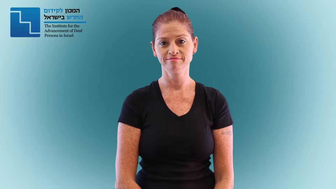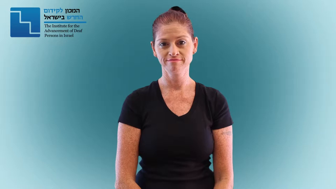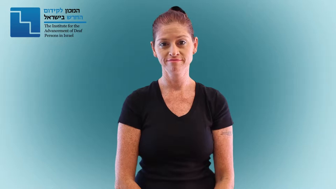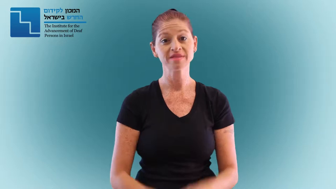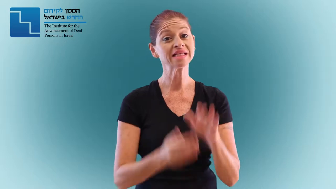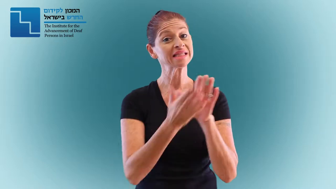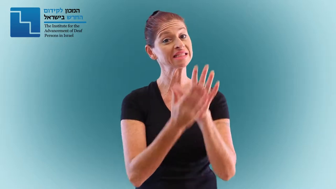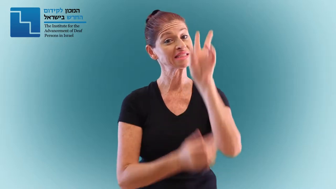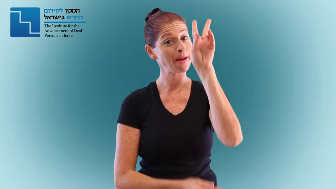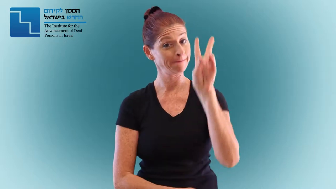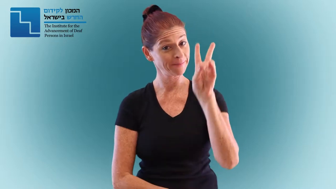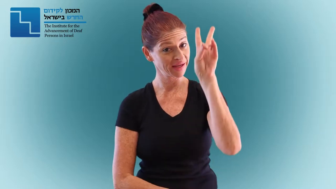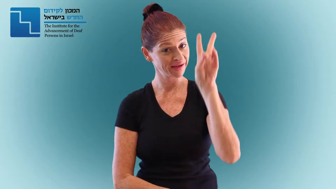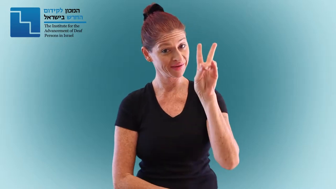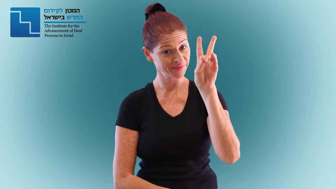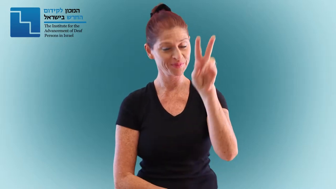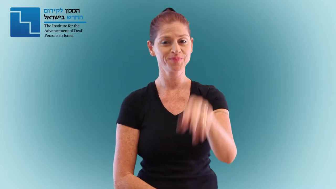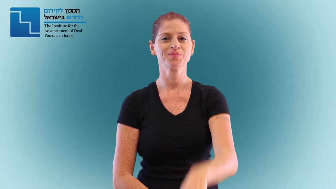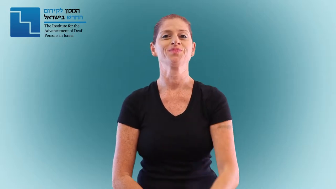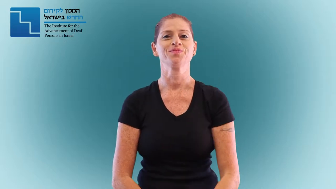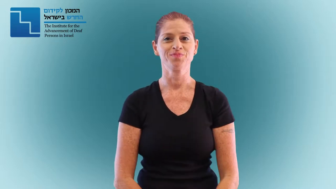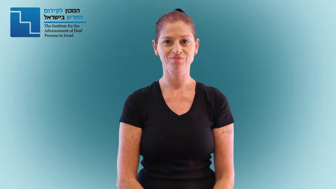דצמבר